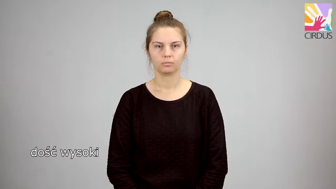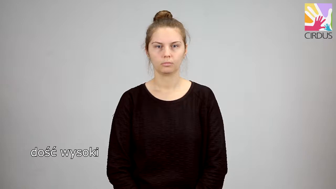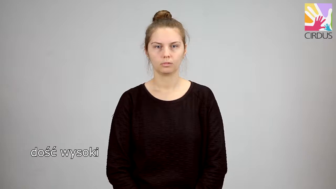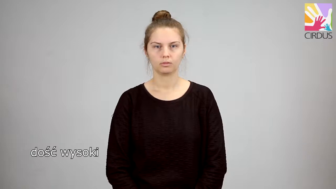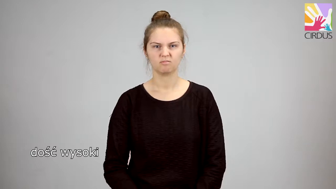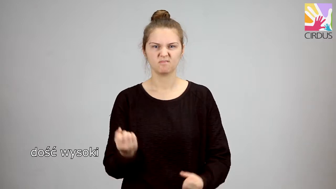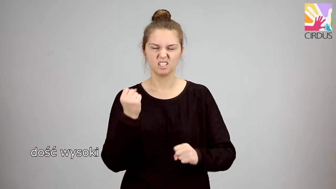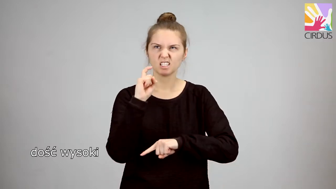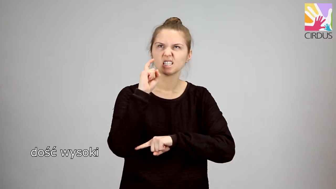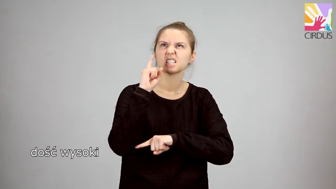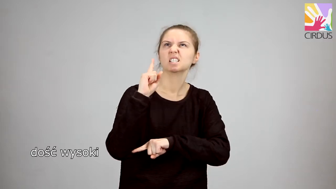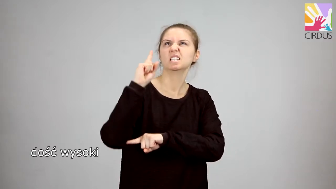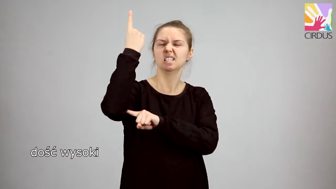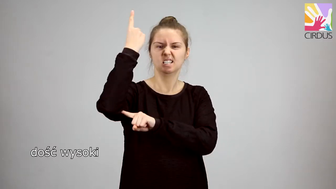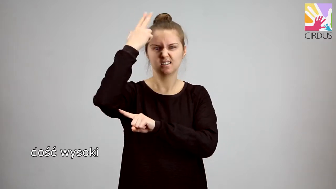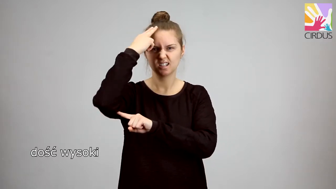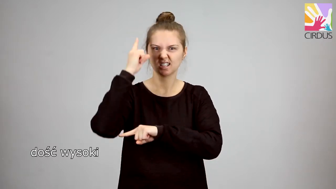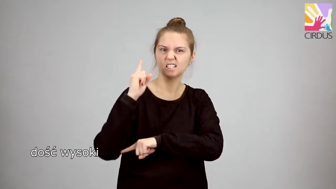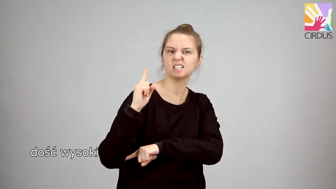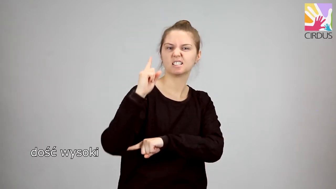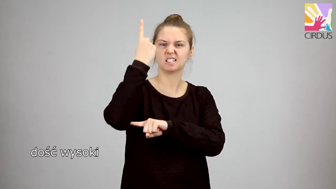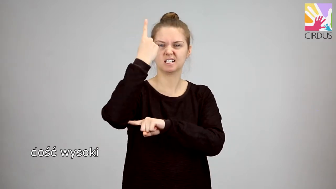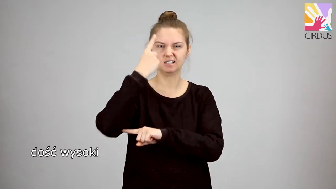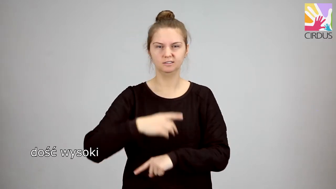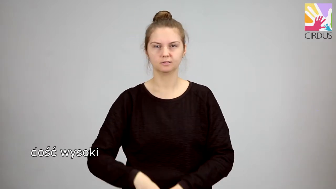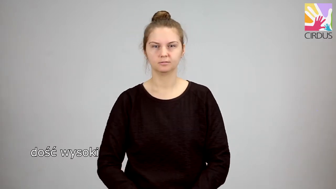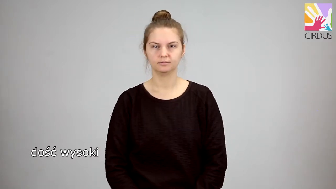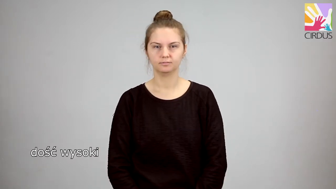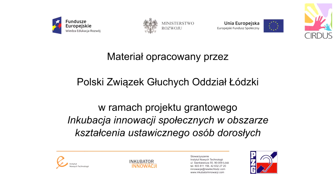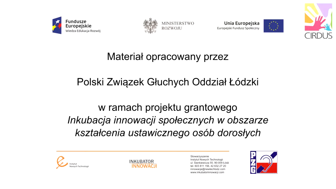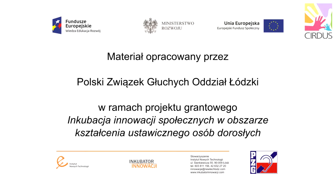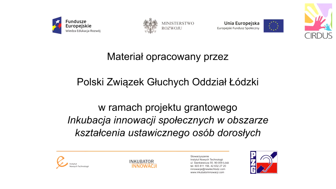dość wysoki